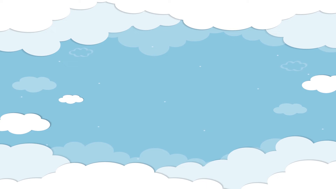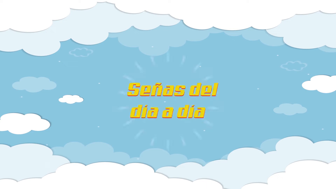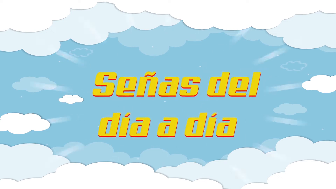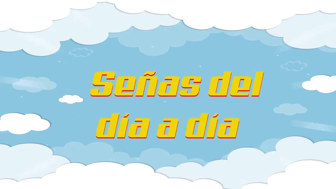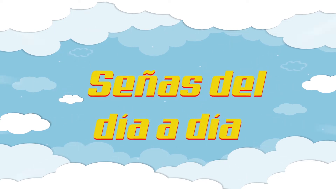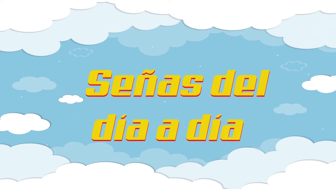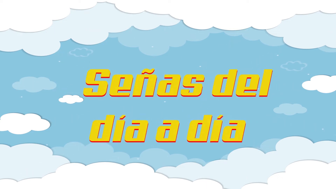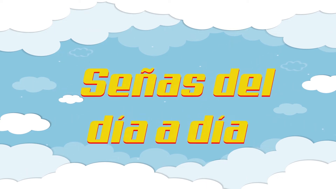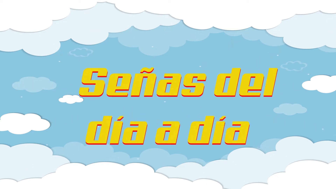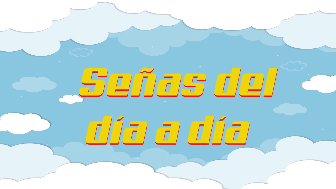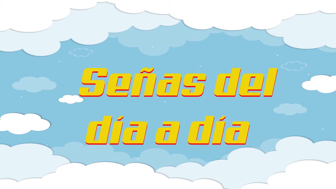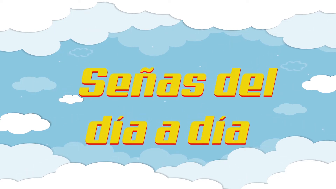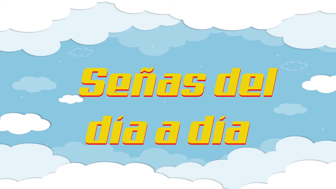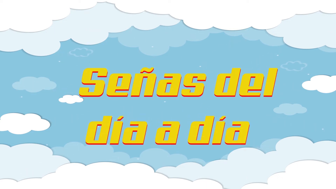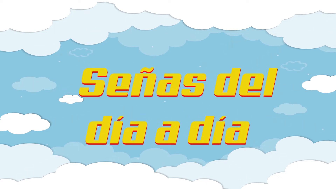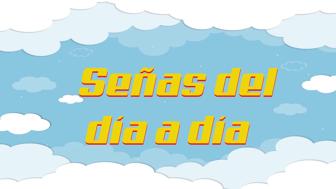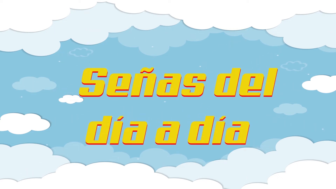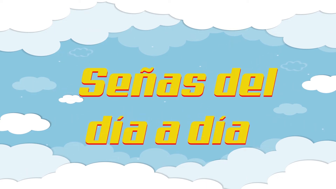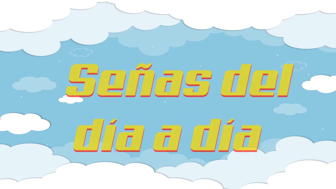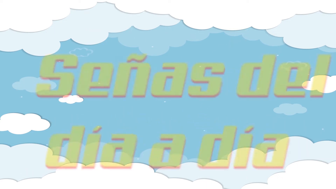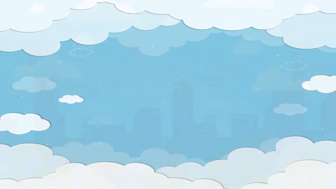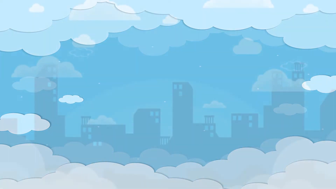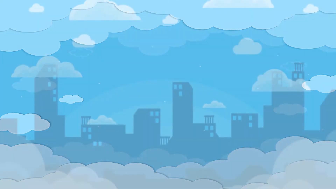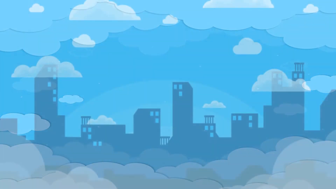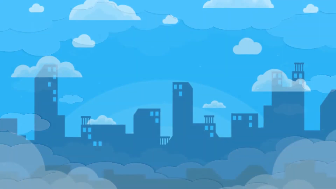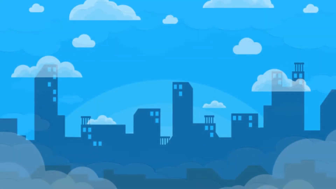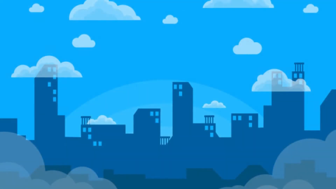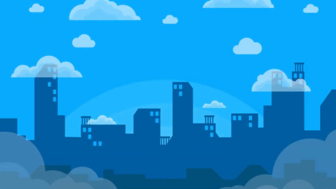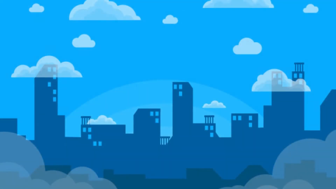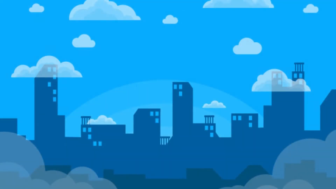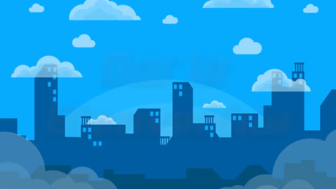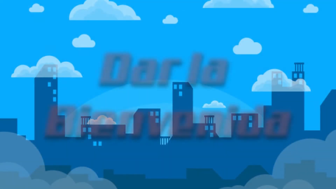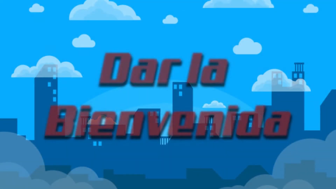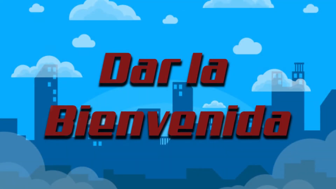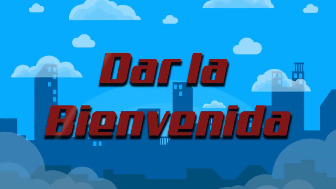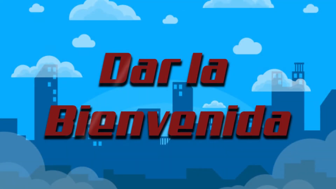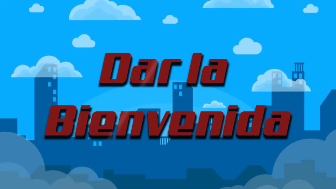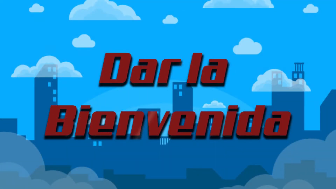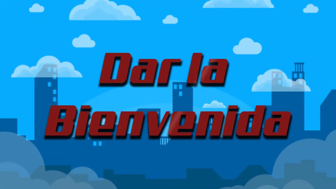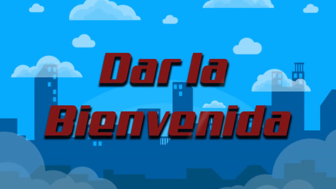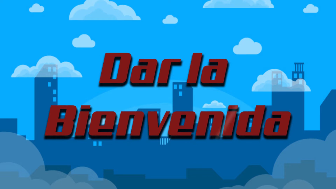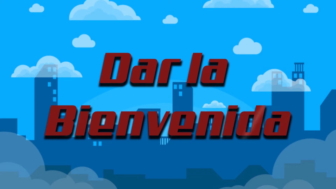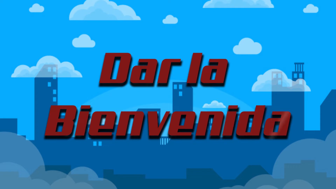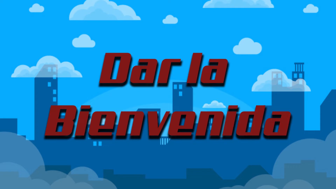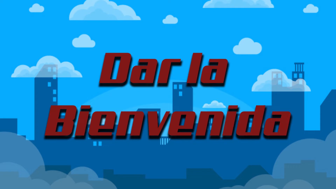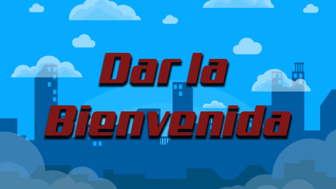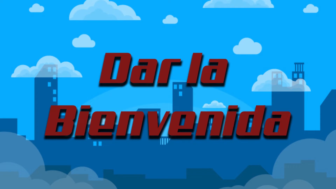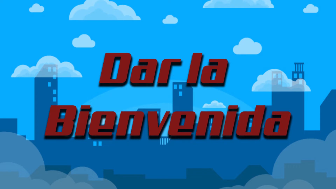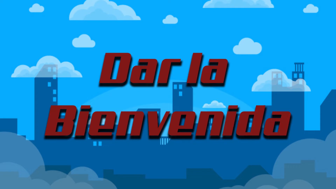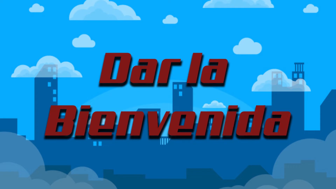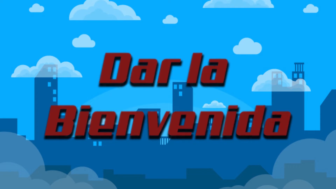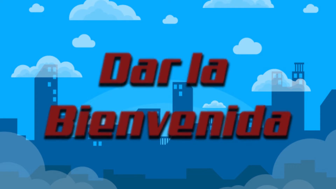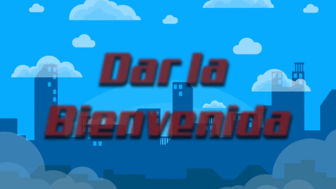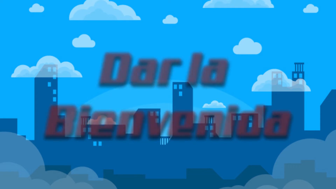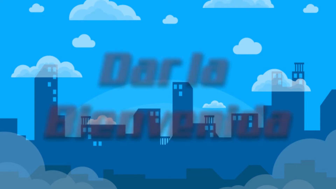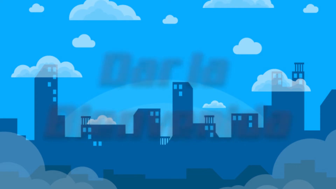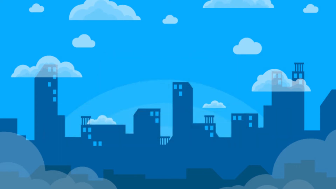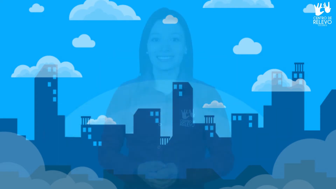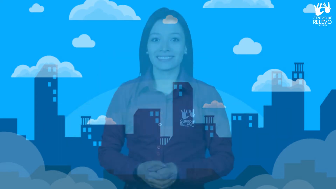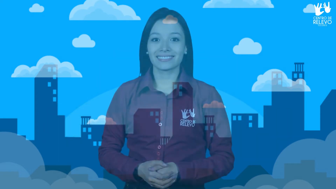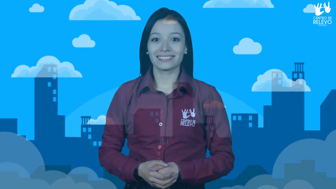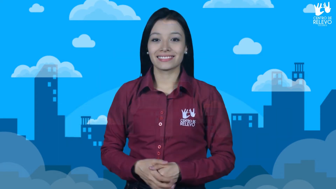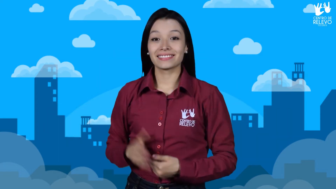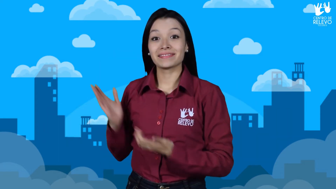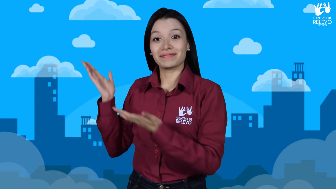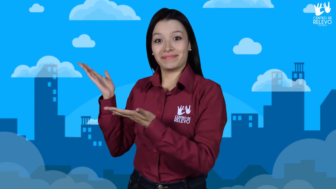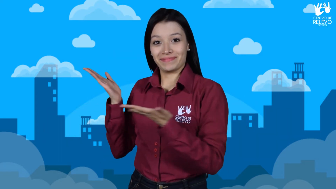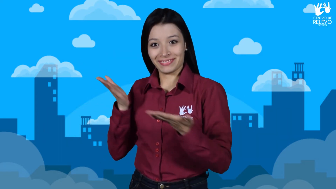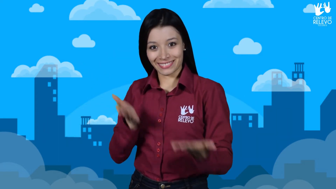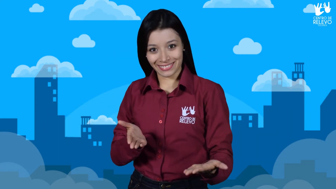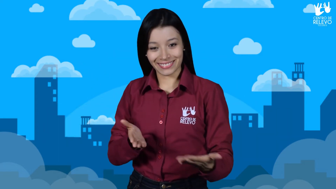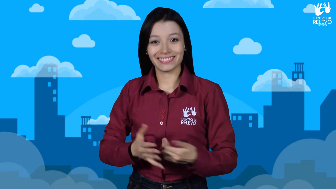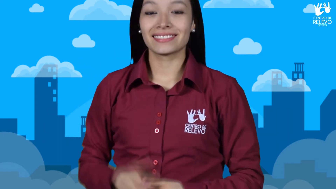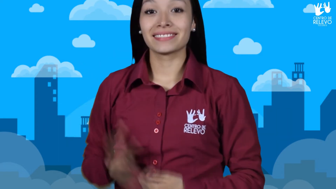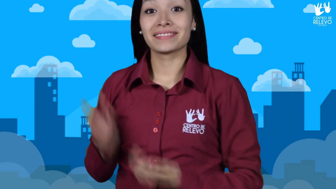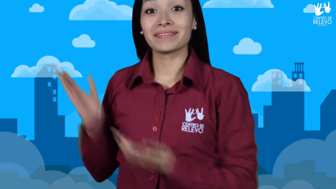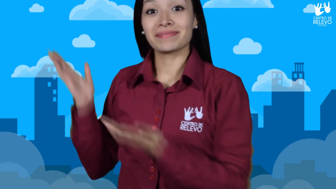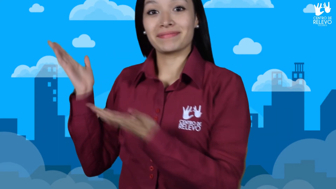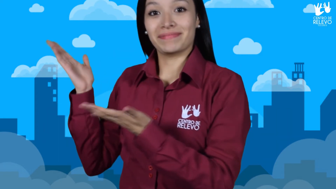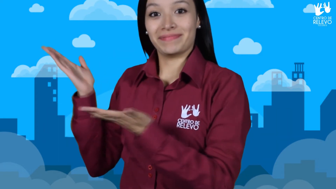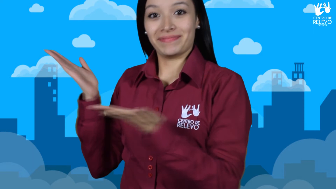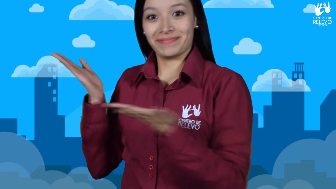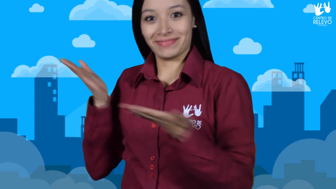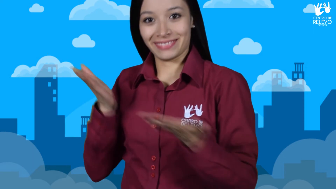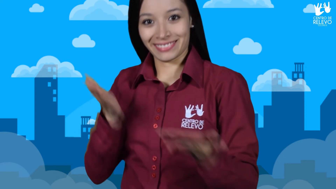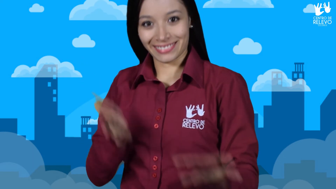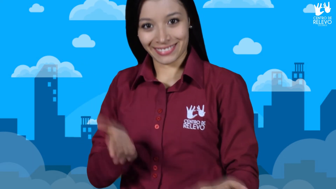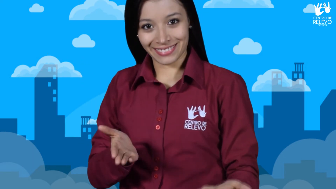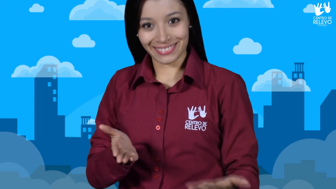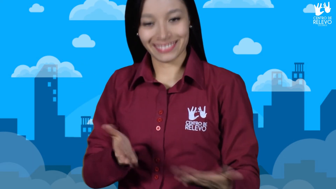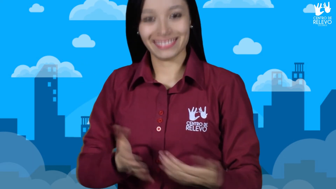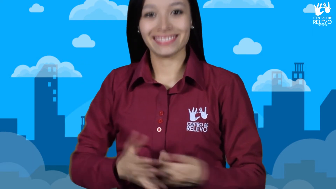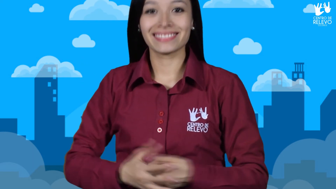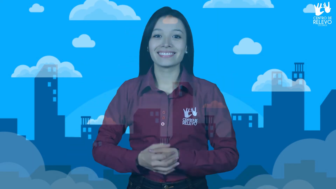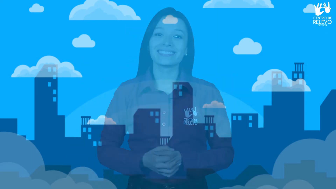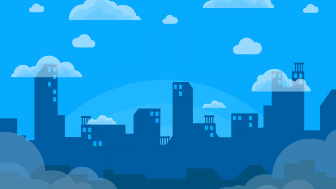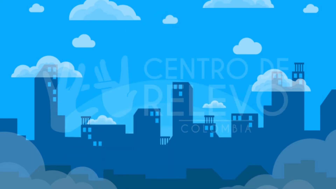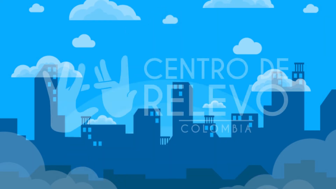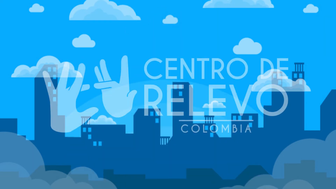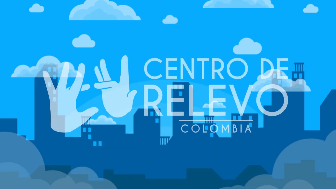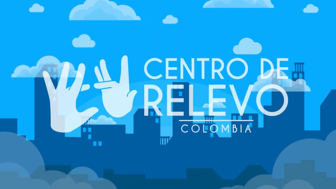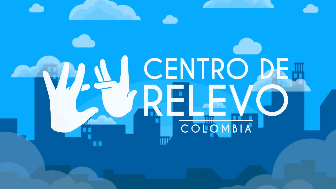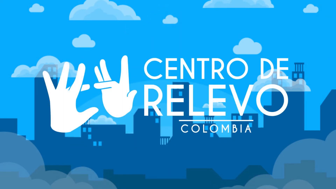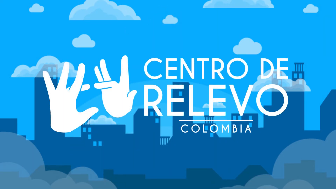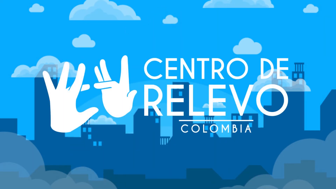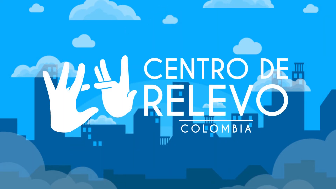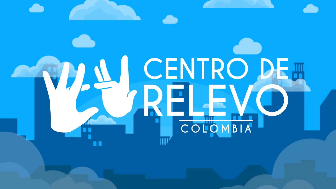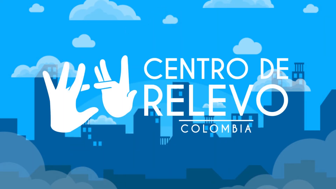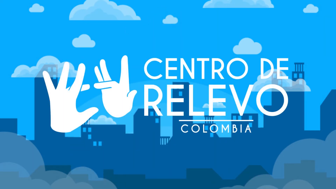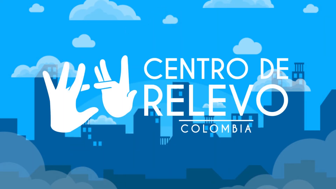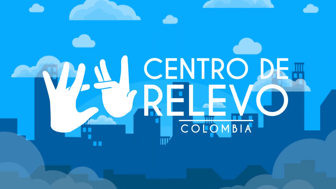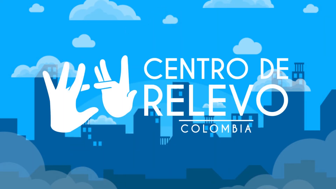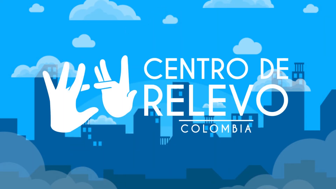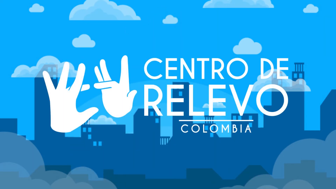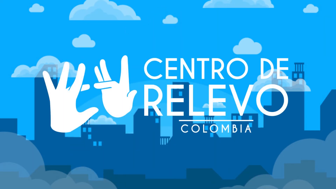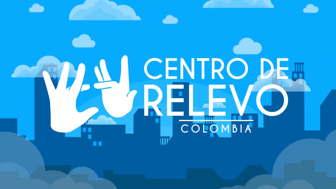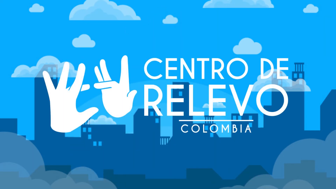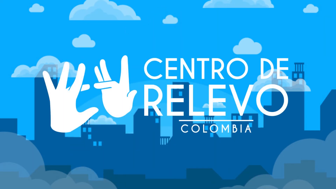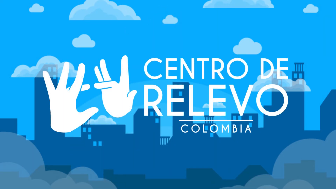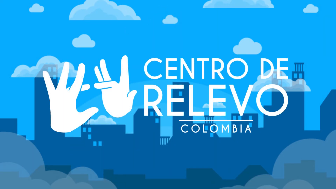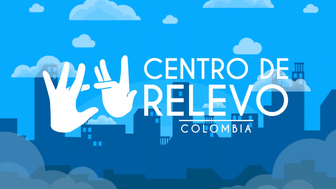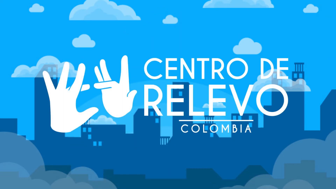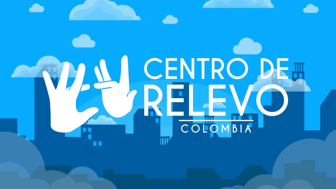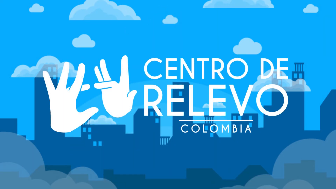Dar la Bienvenida